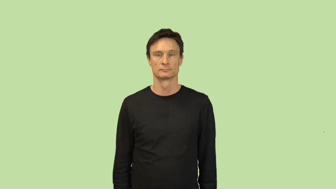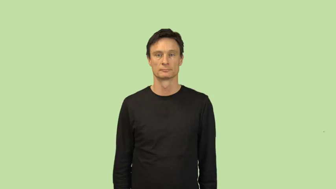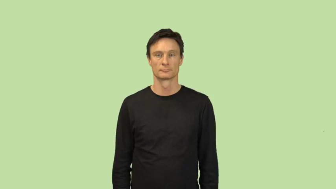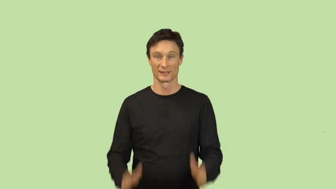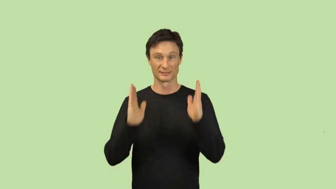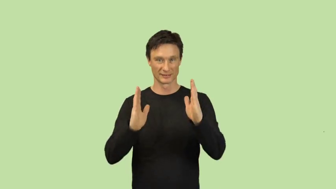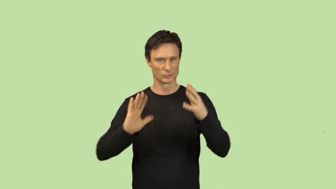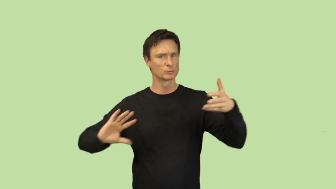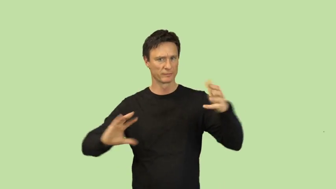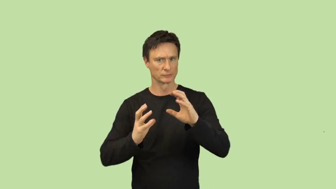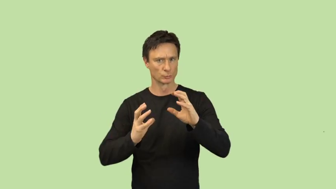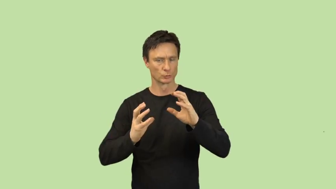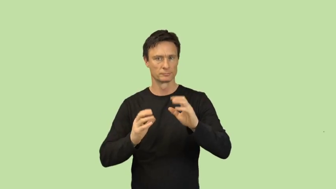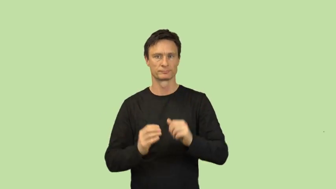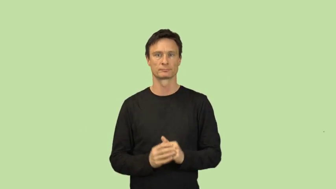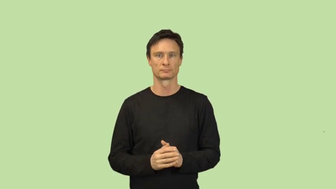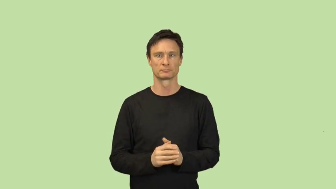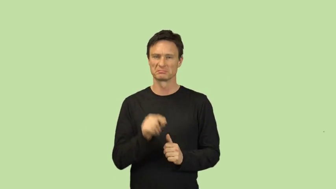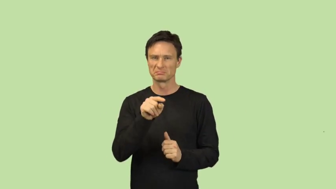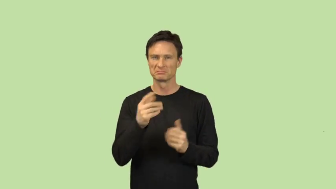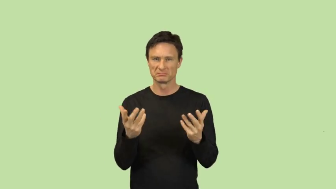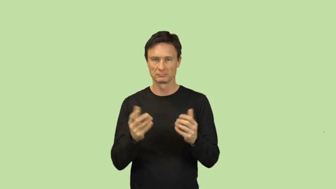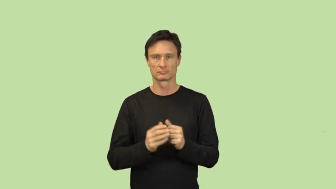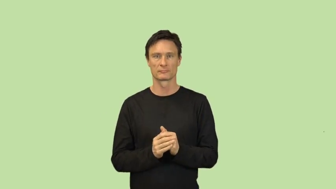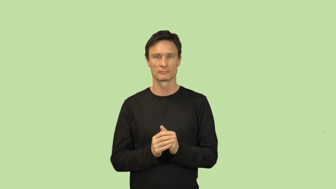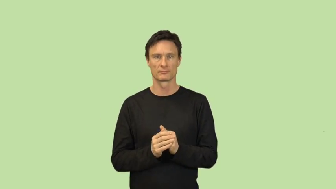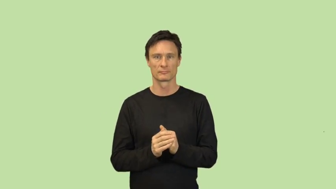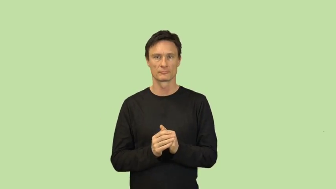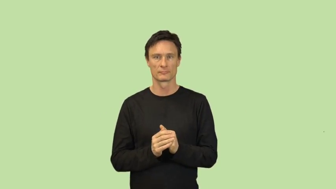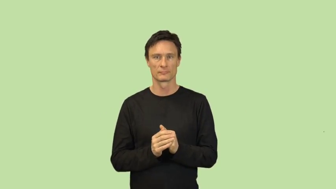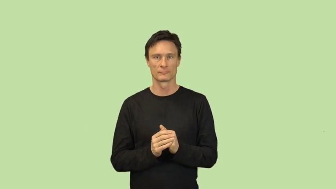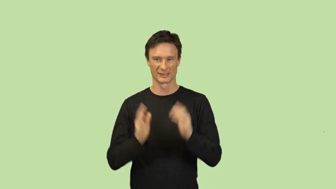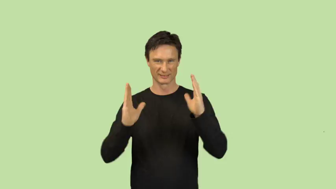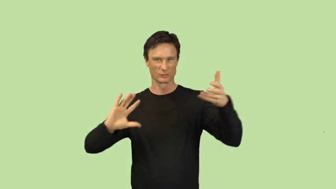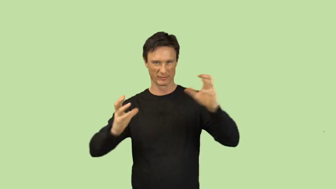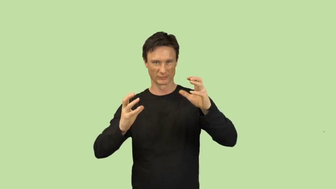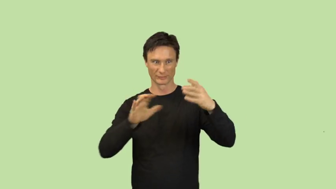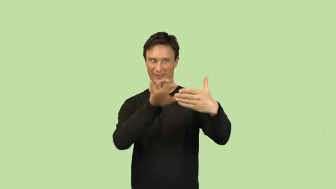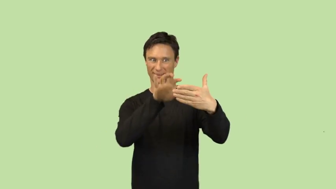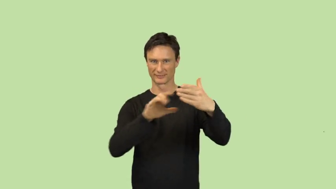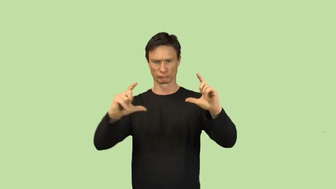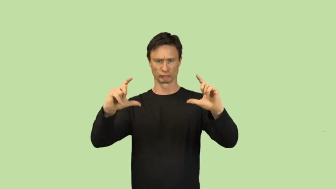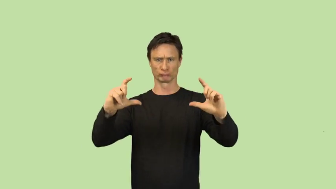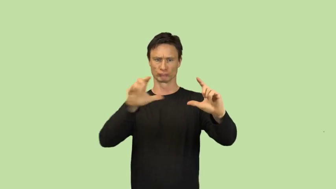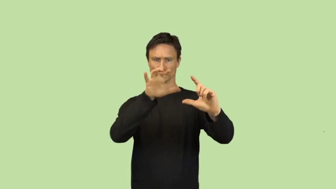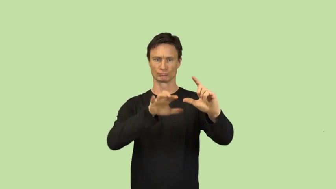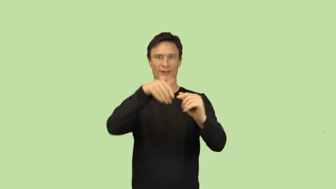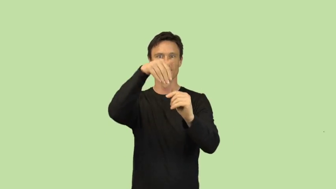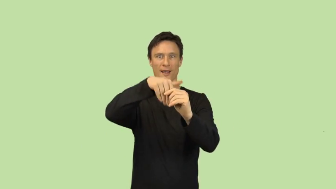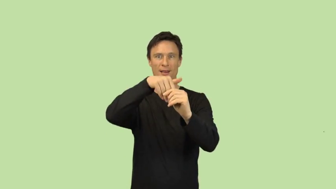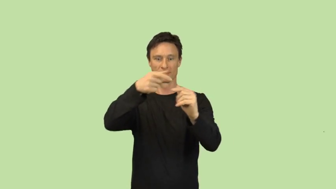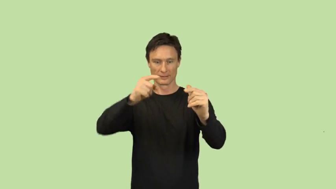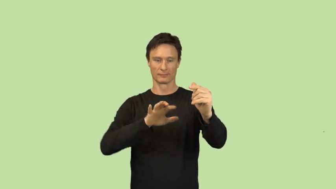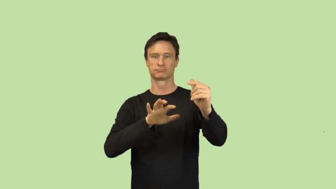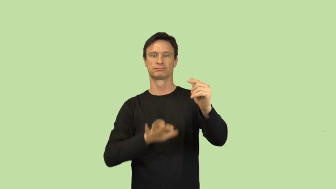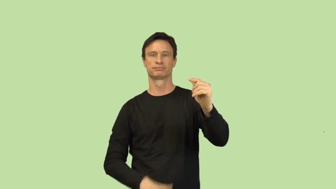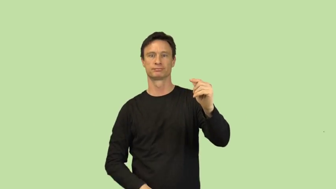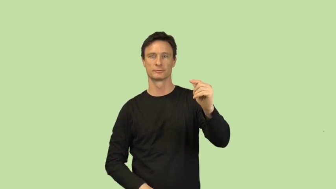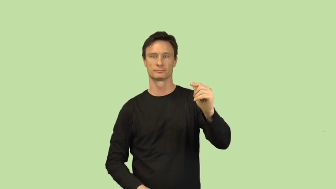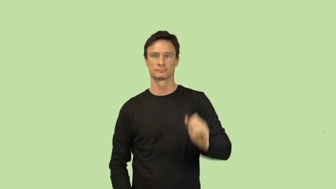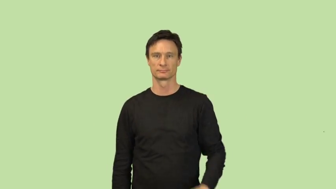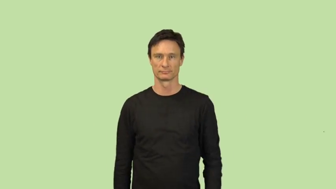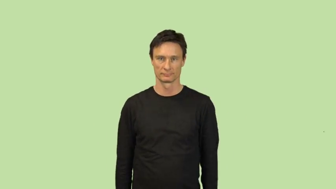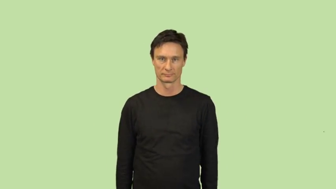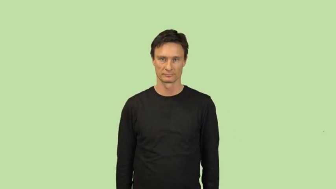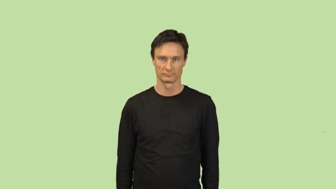Synopse